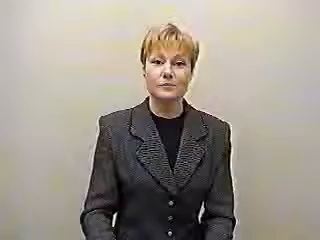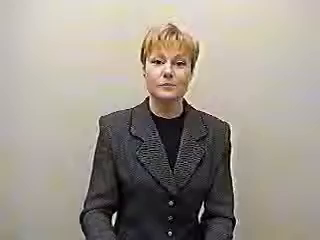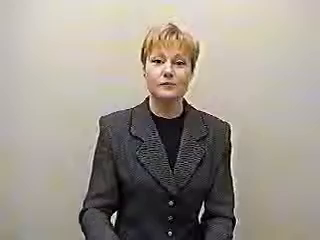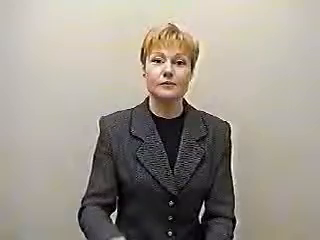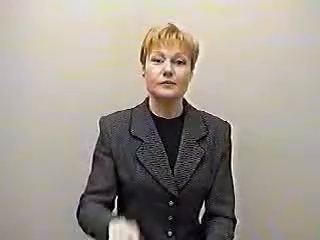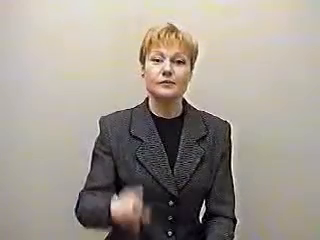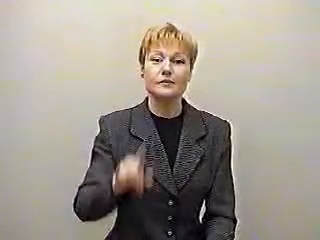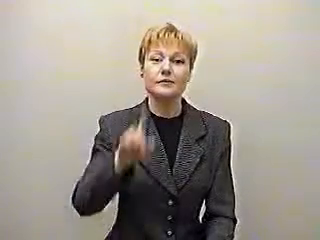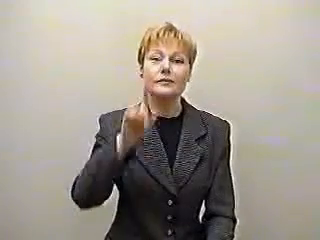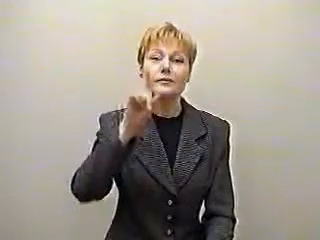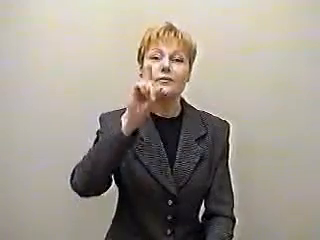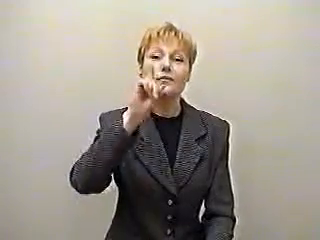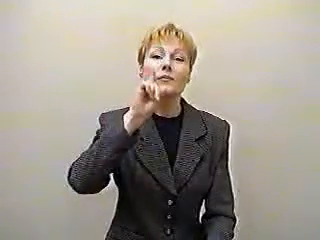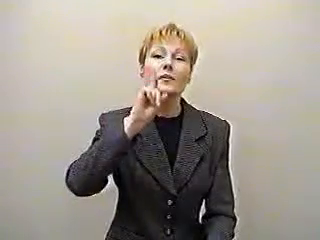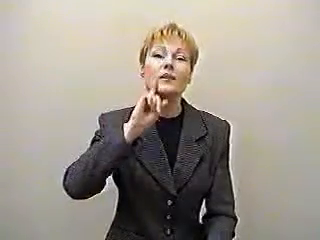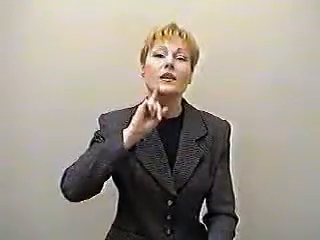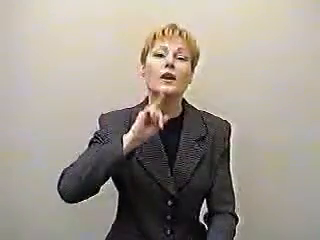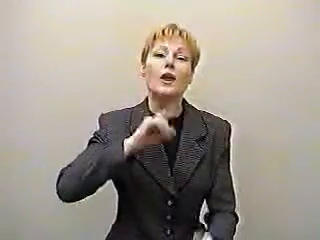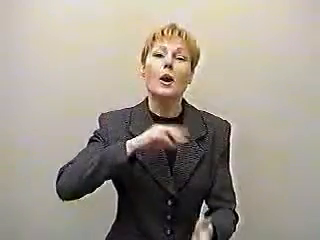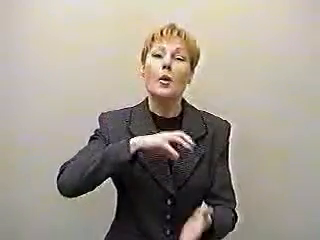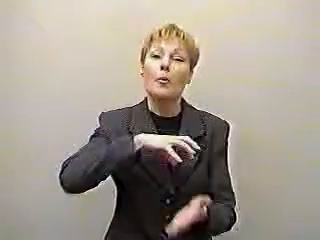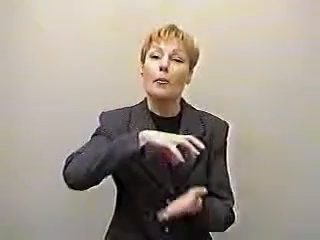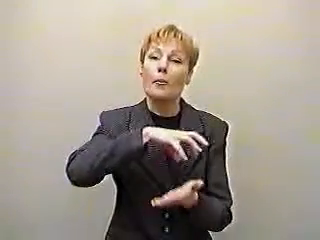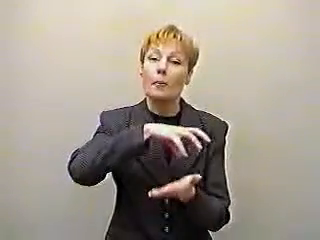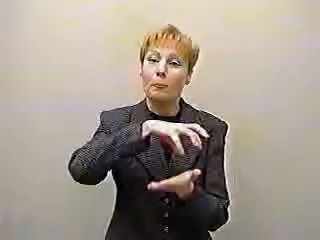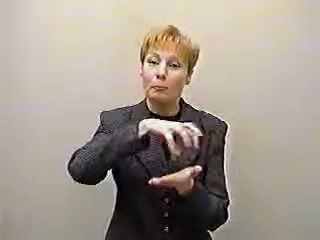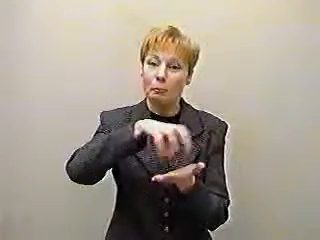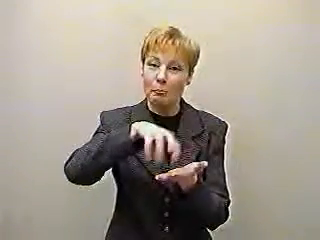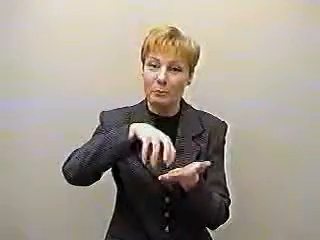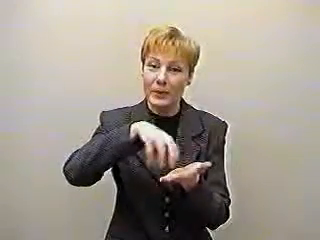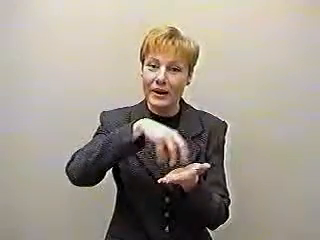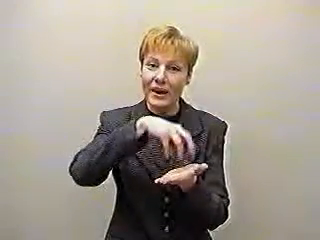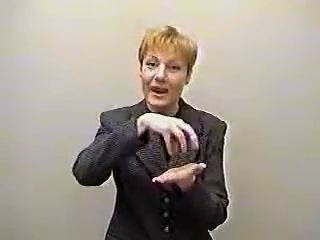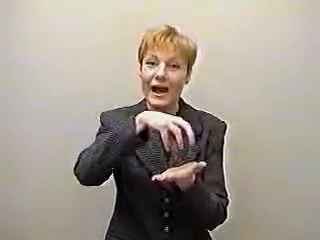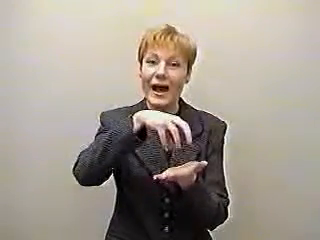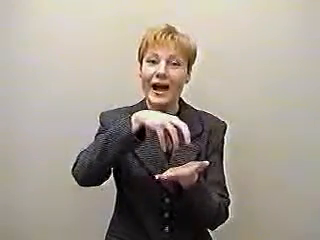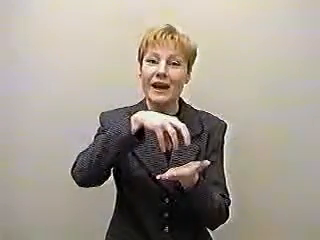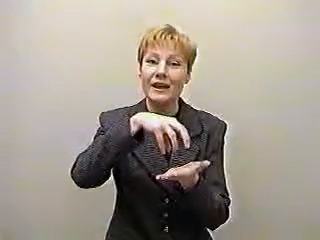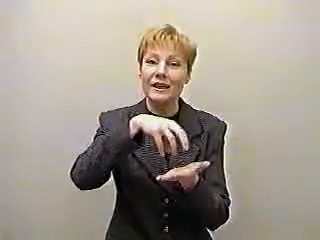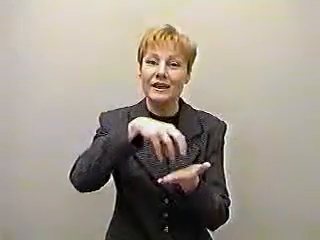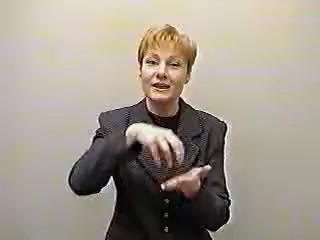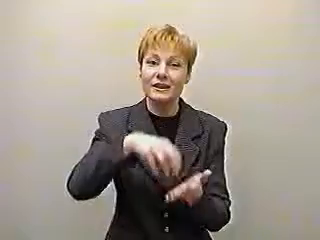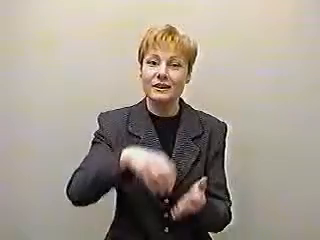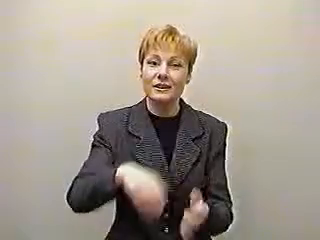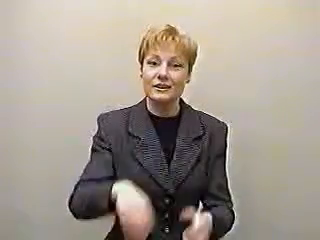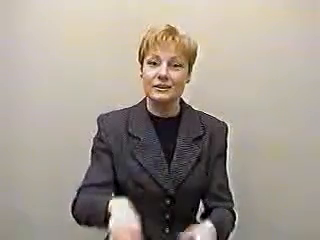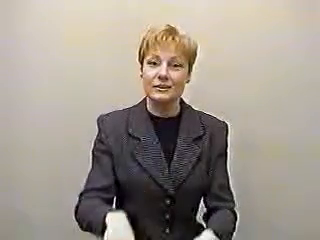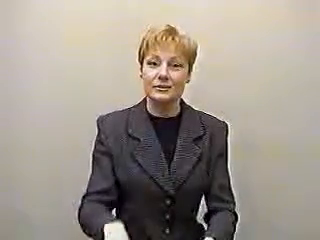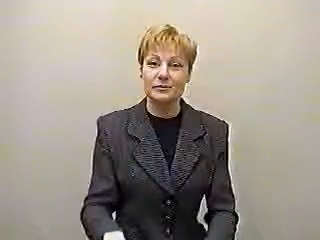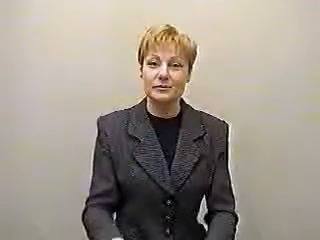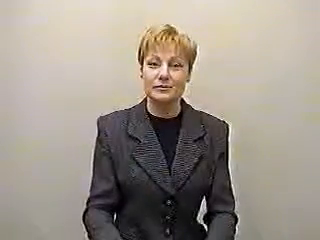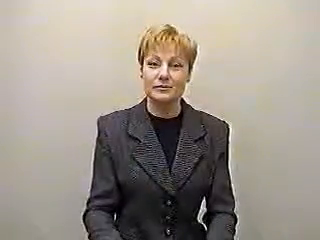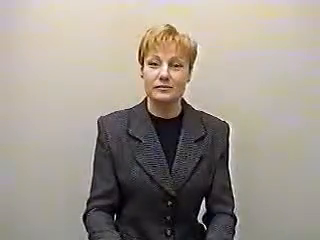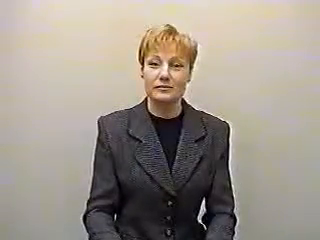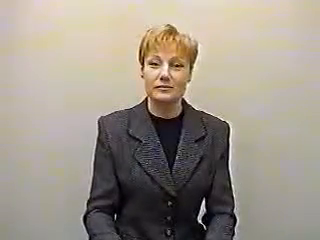пряник